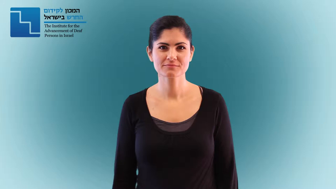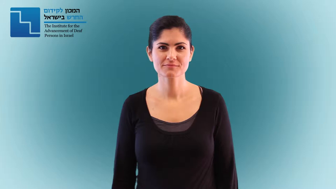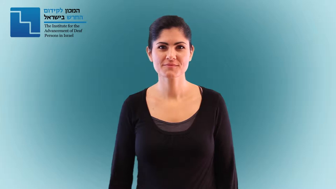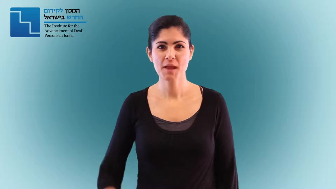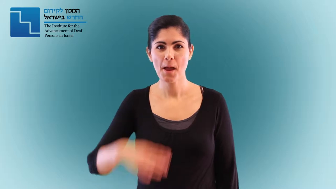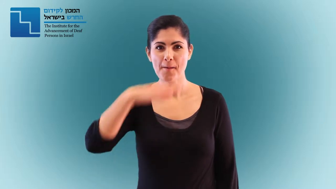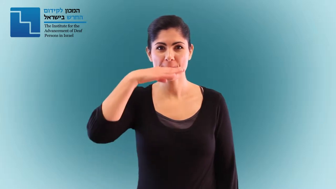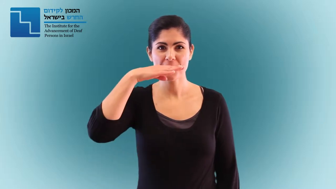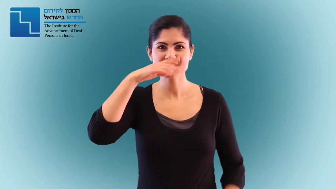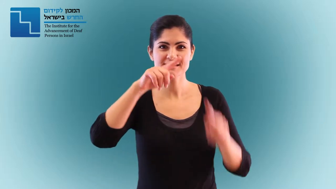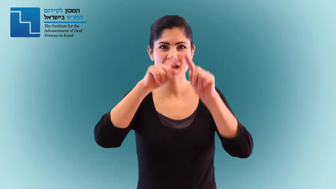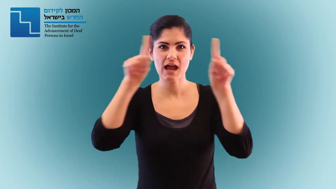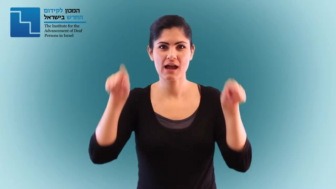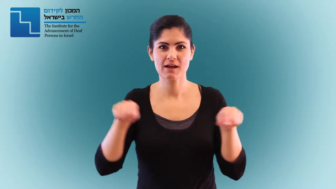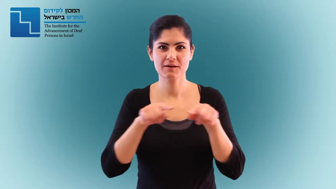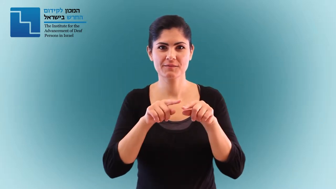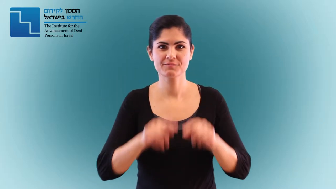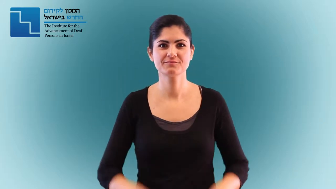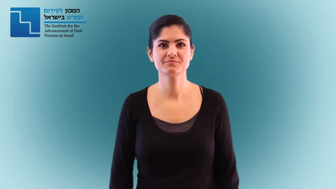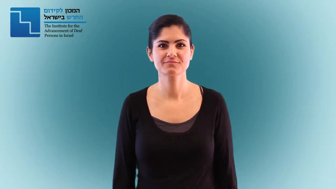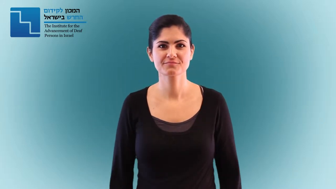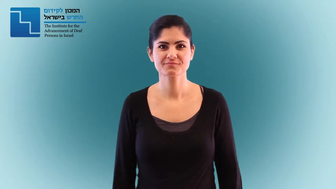מצה